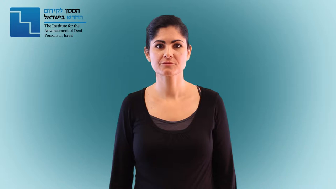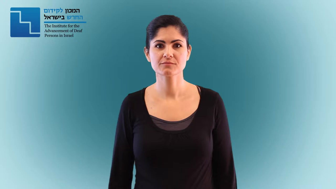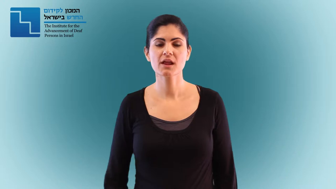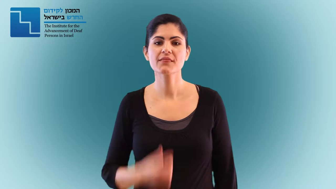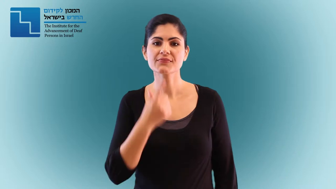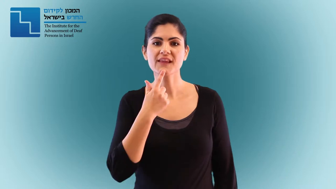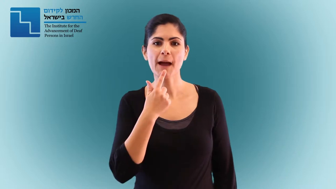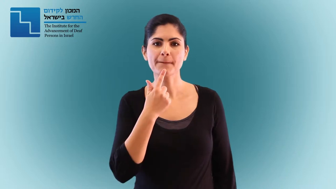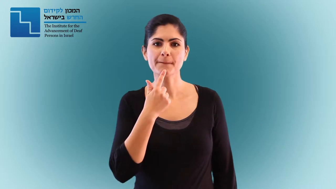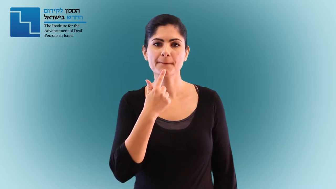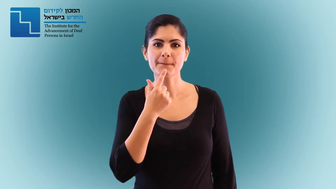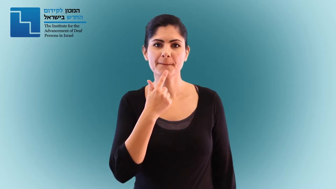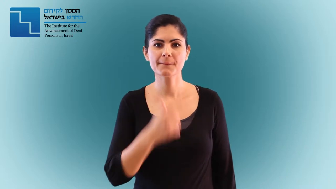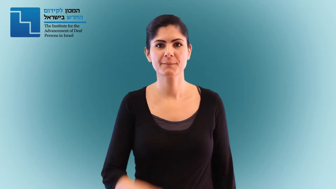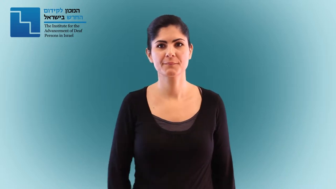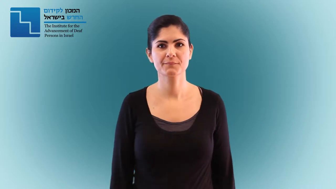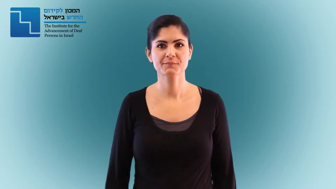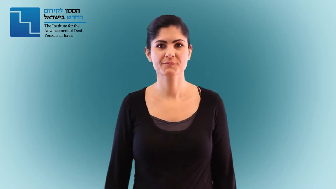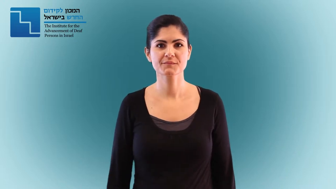טעם